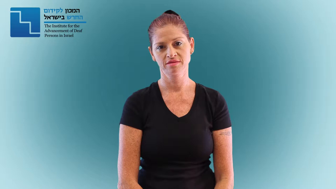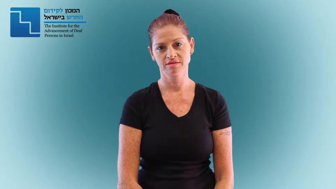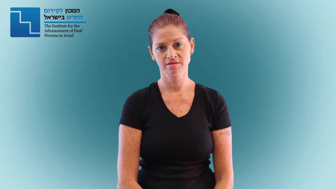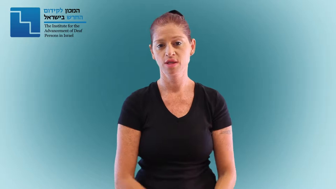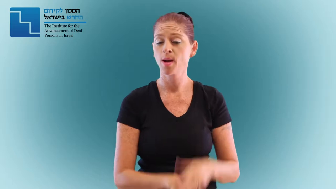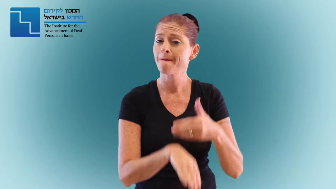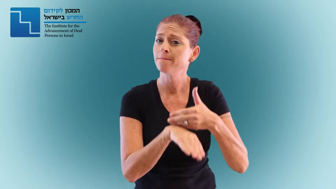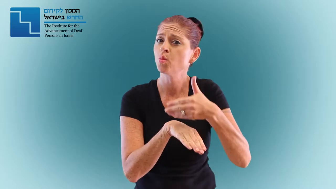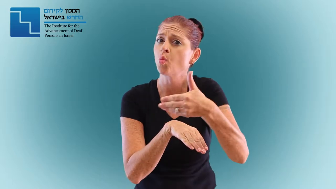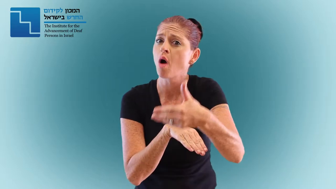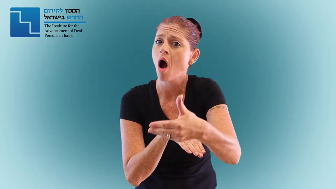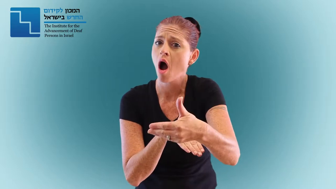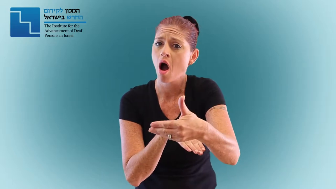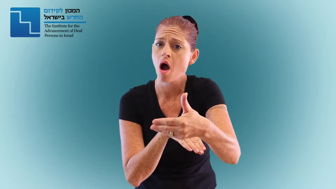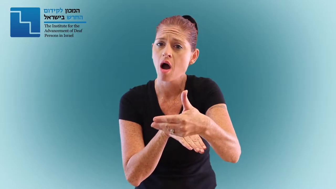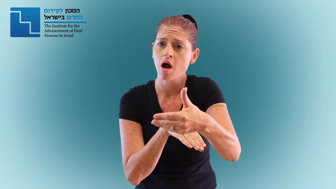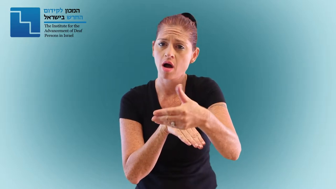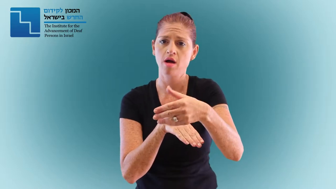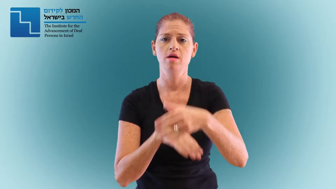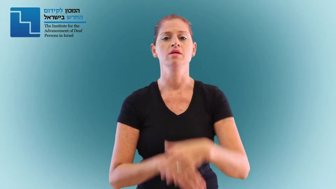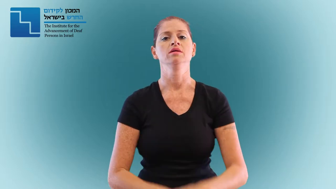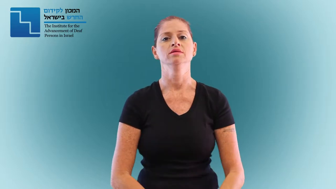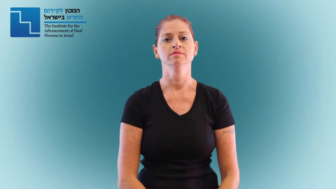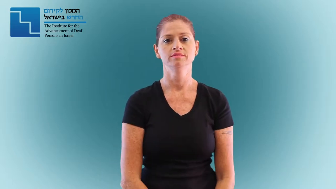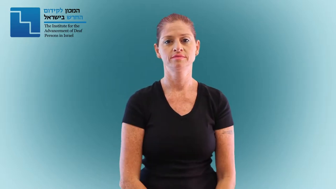מאוחר